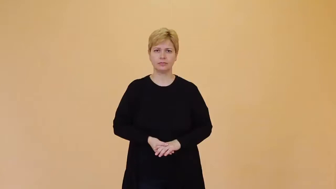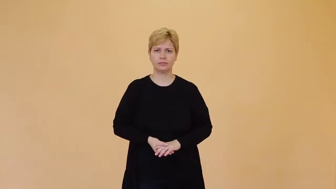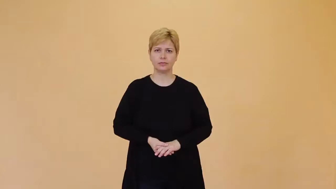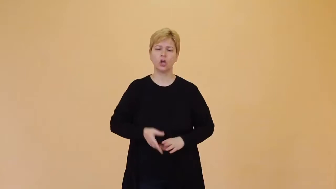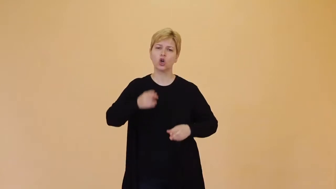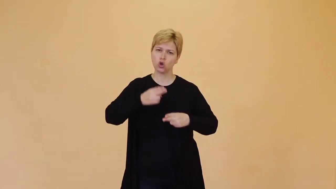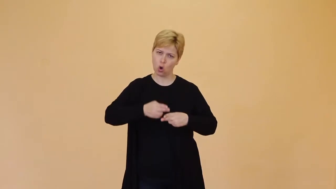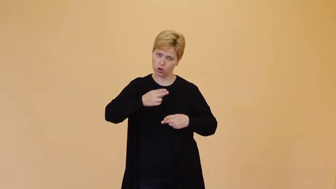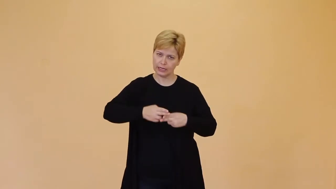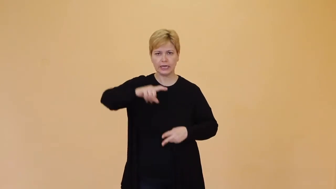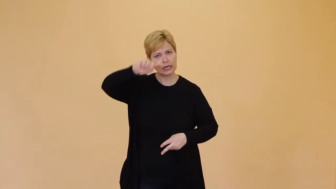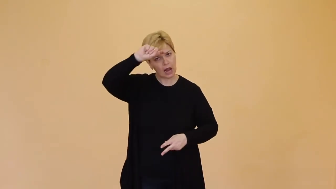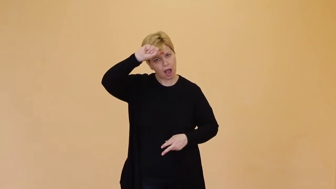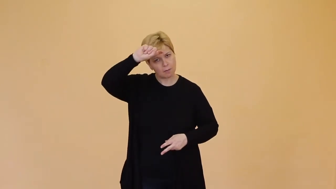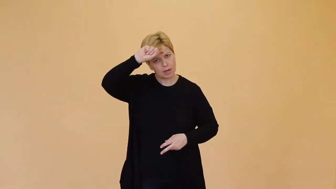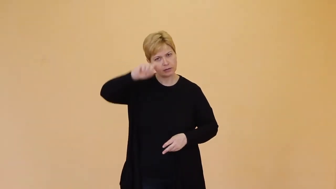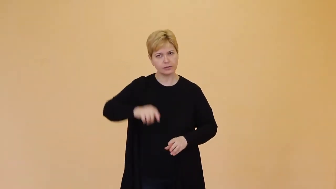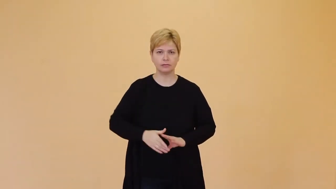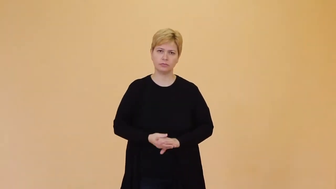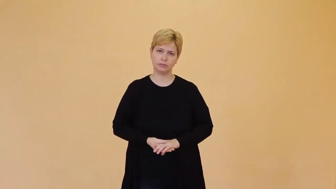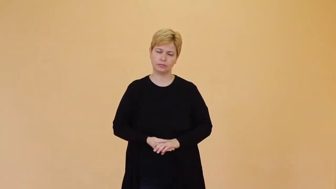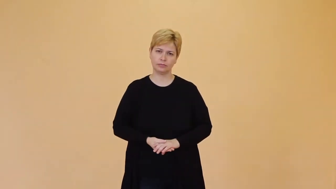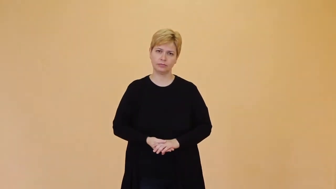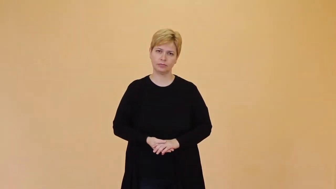chorý chlapec